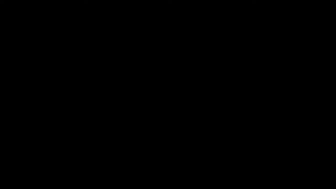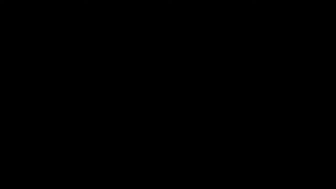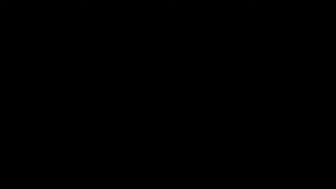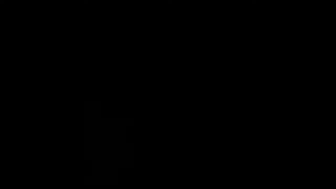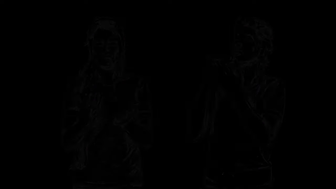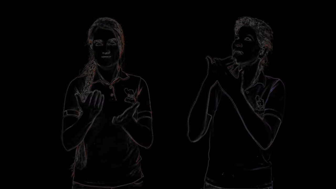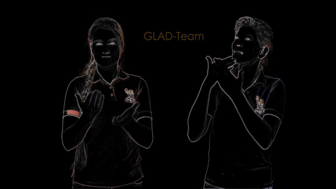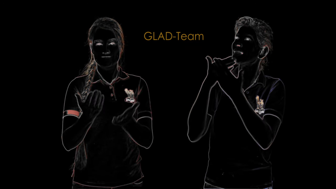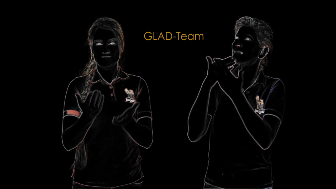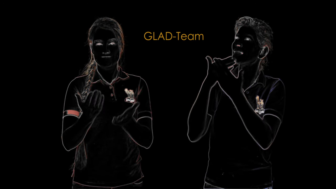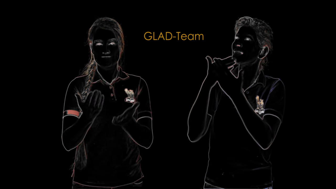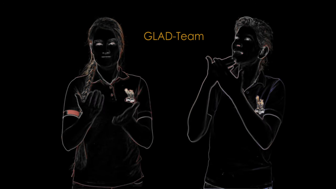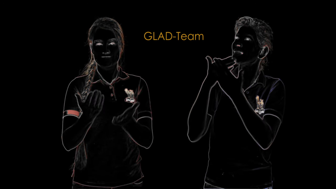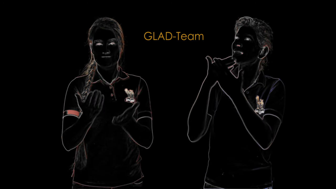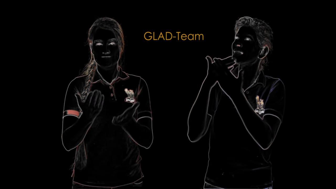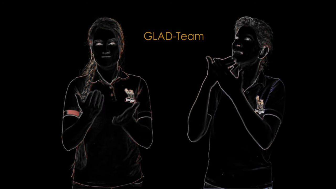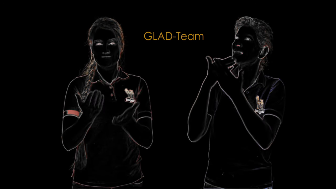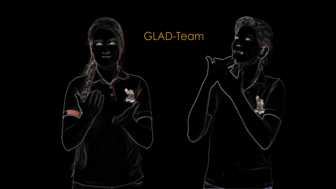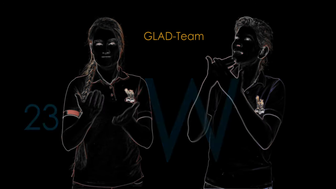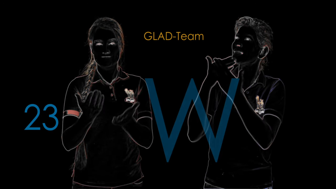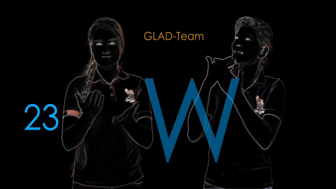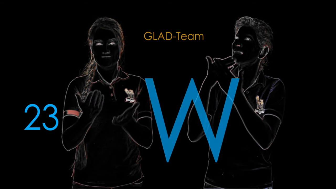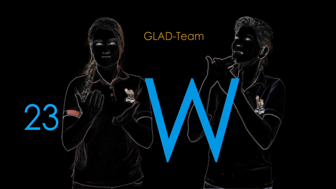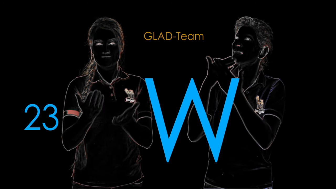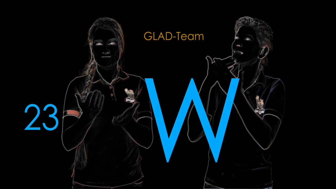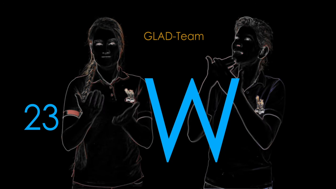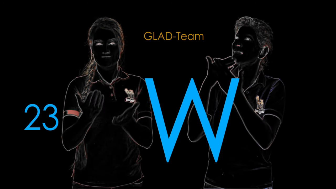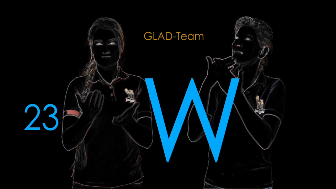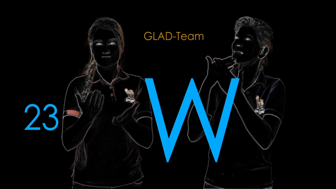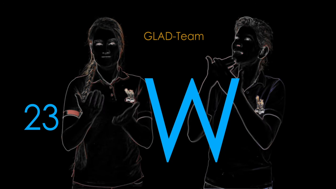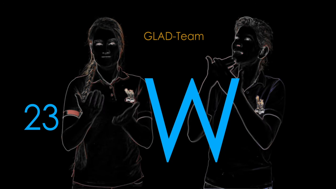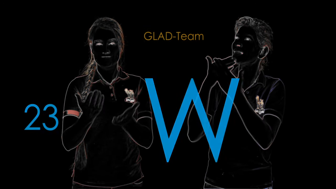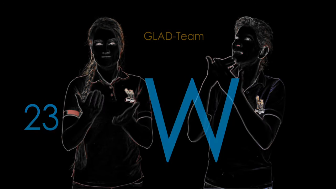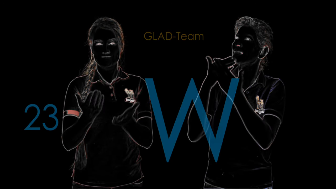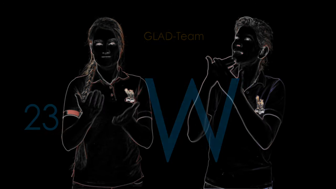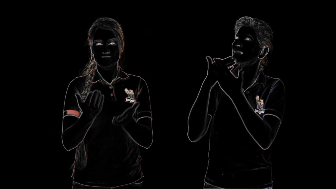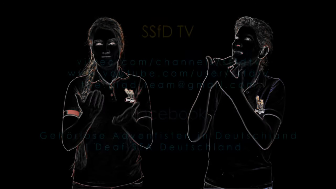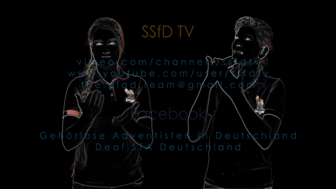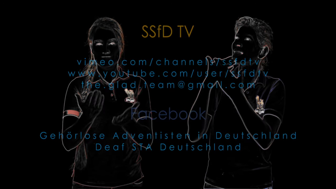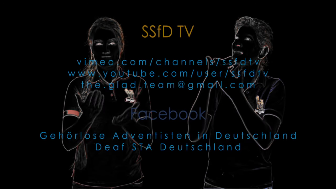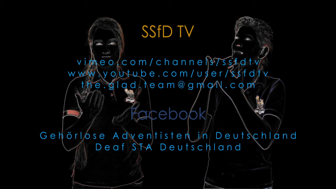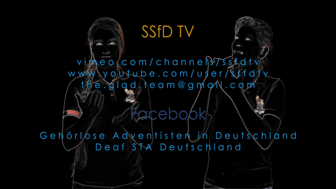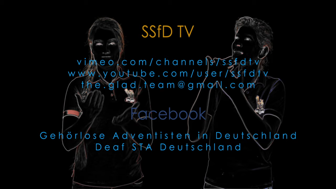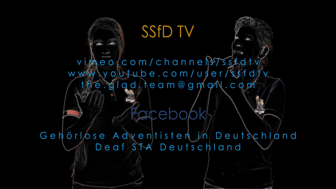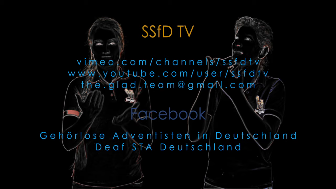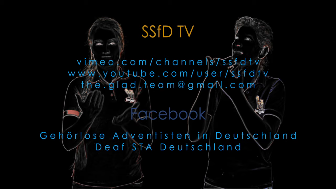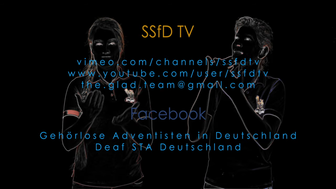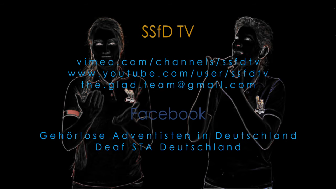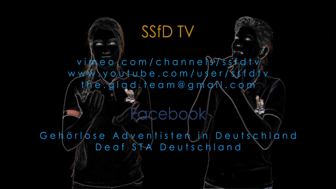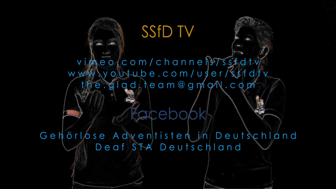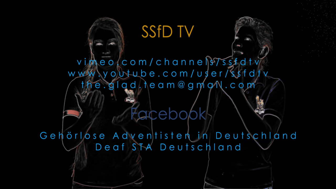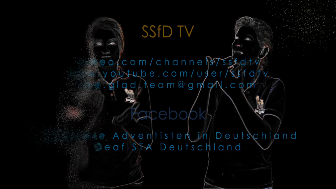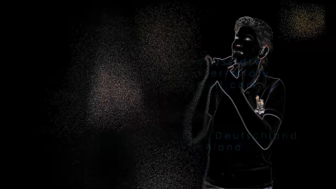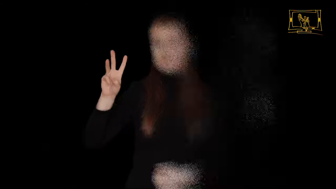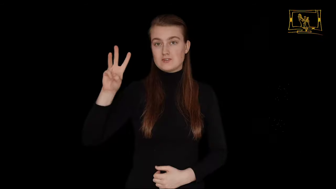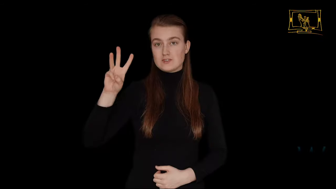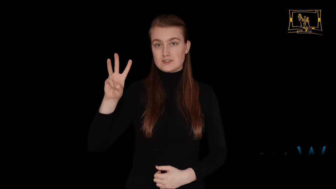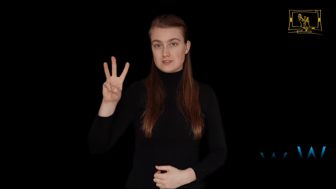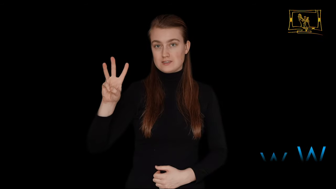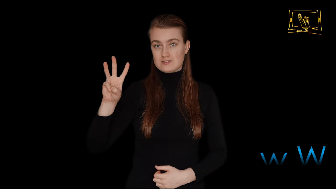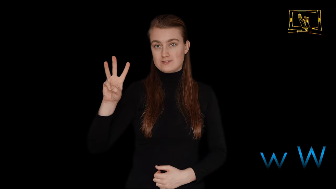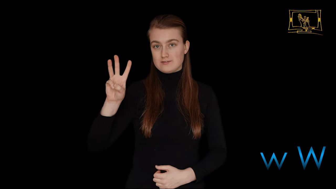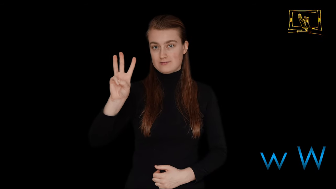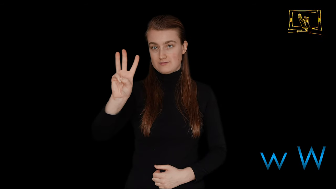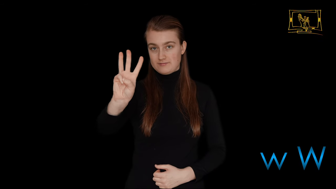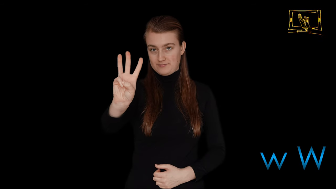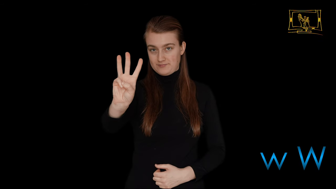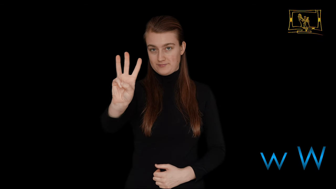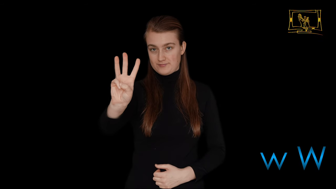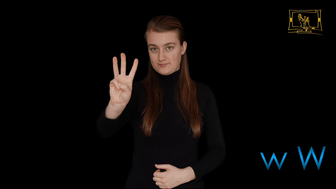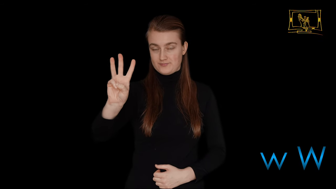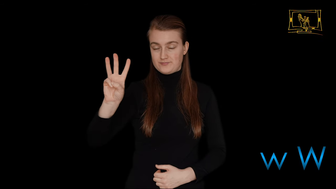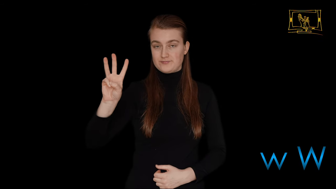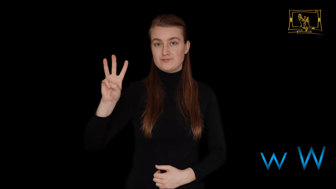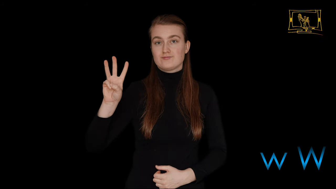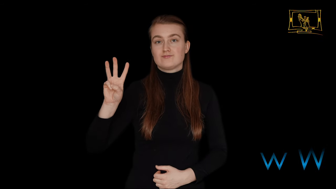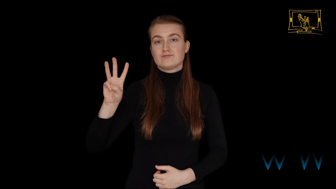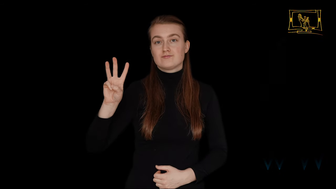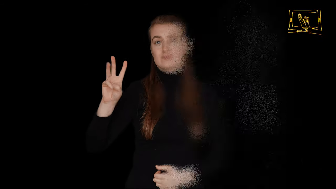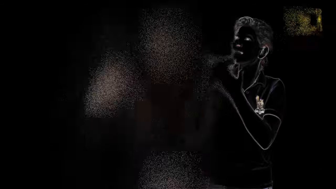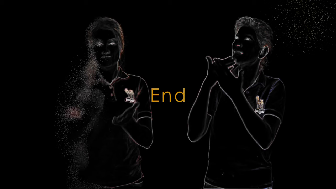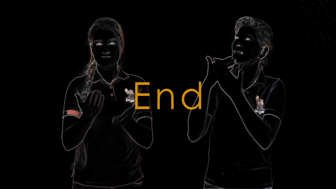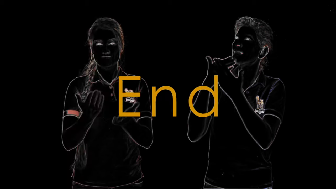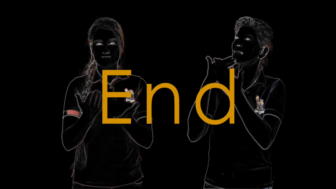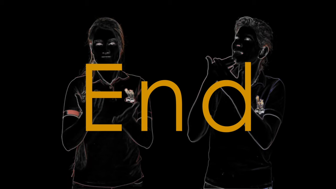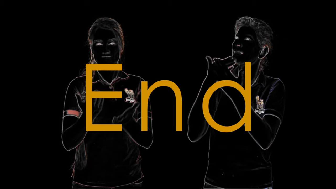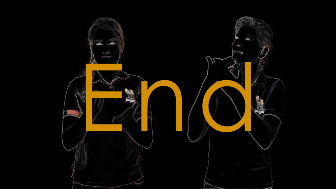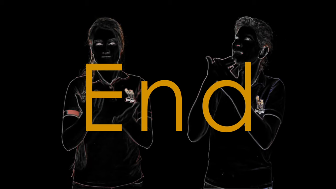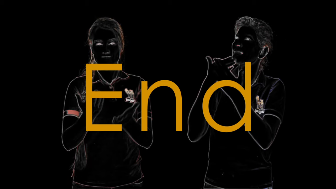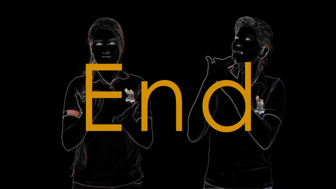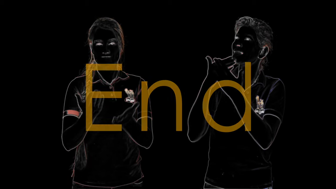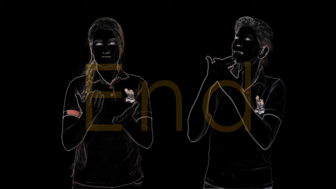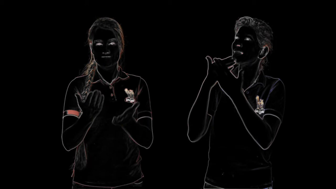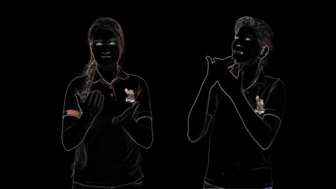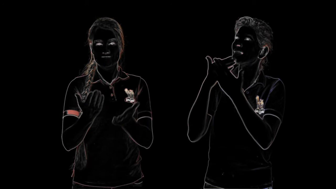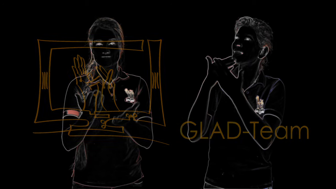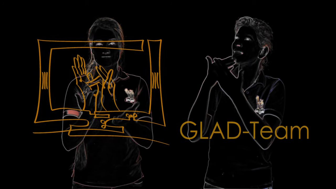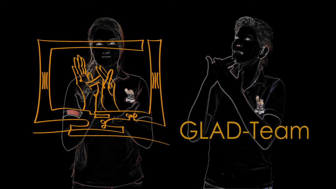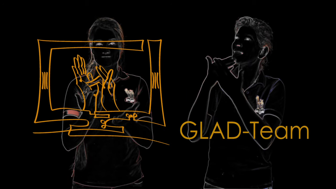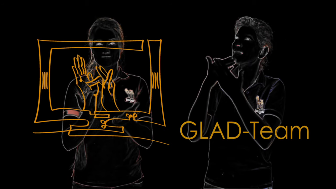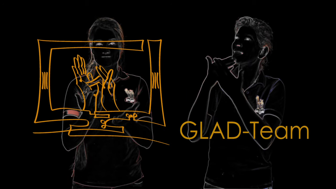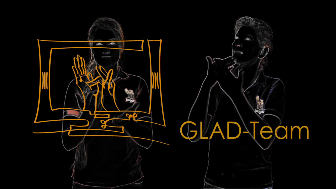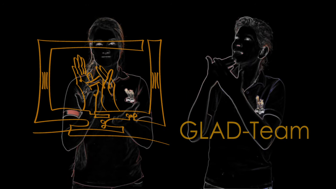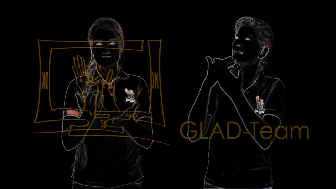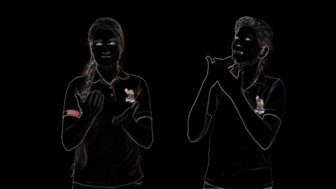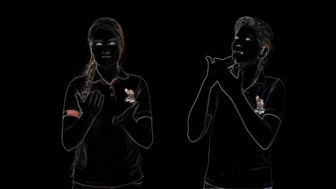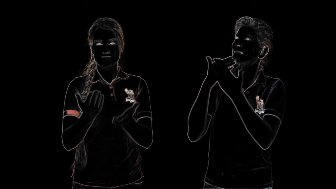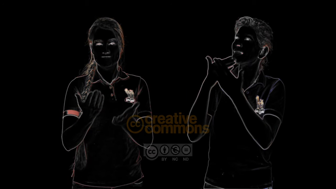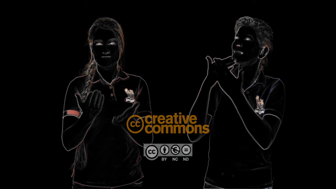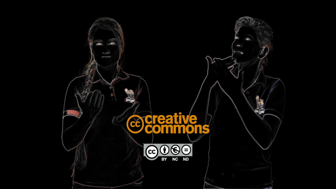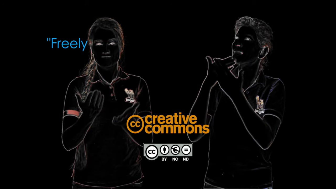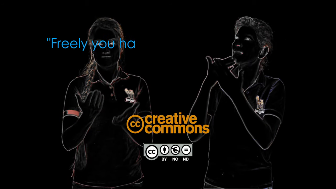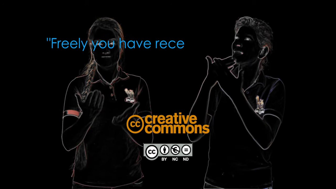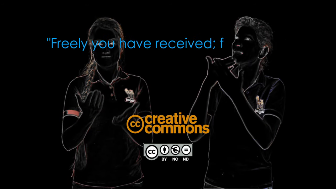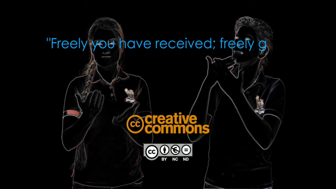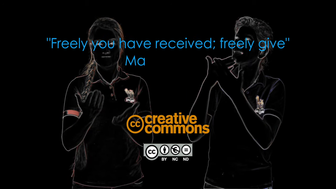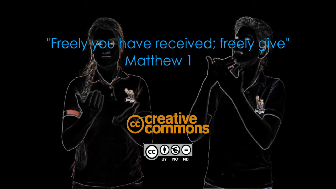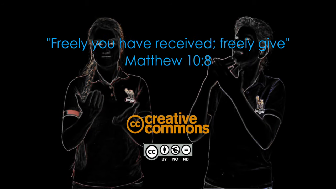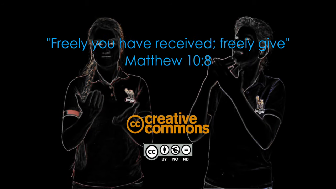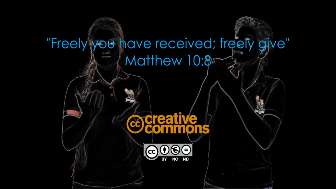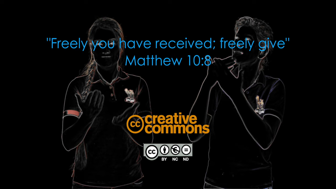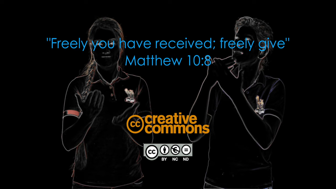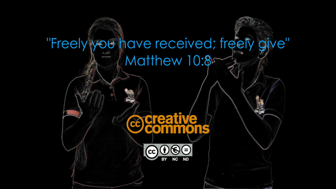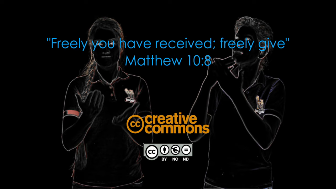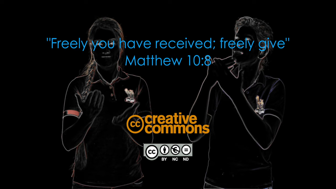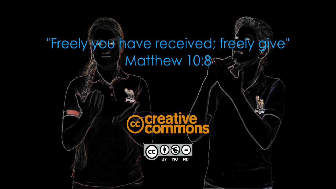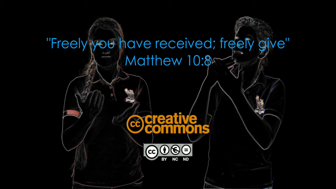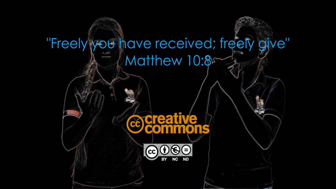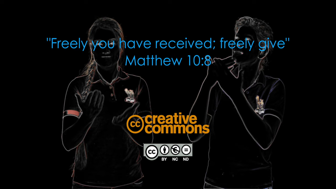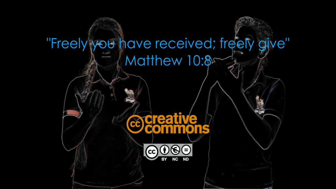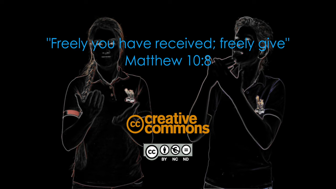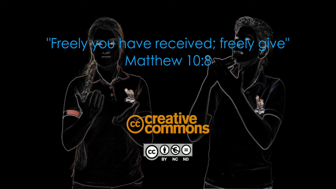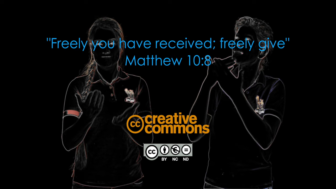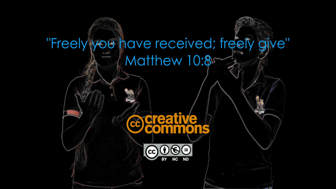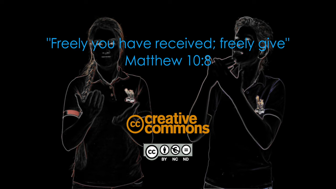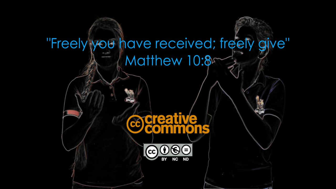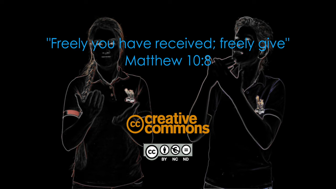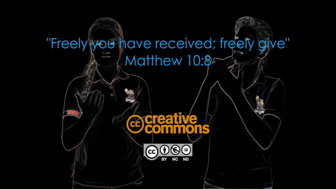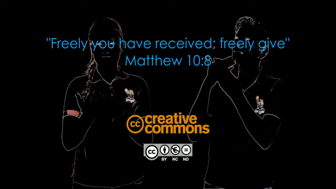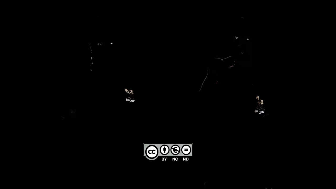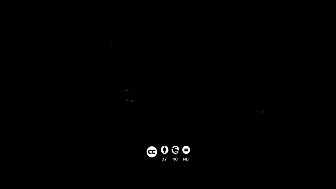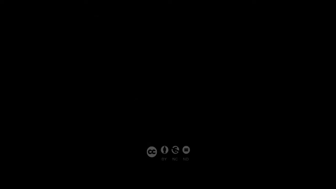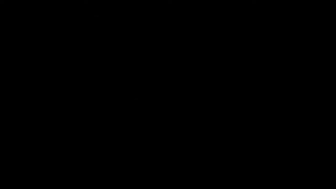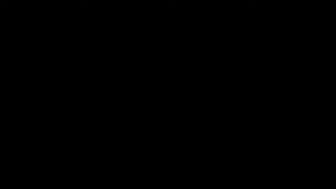W